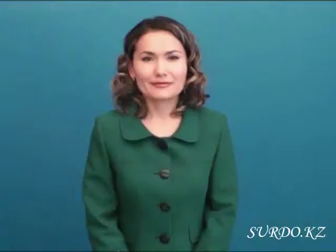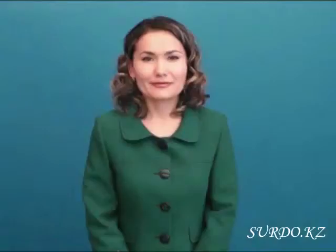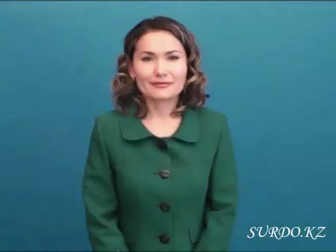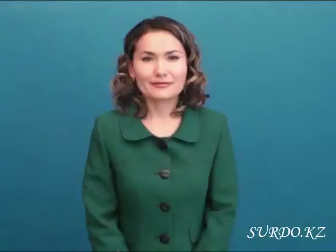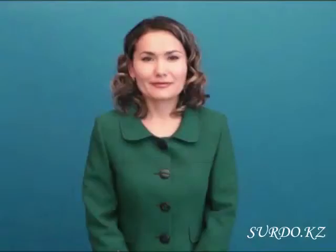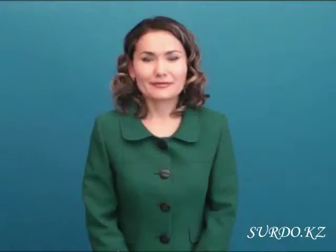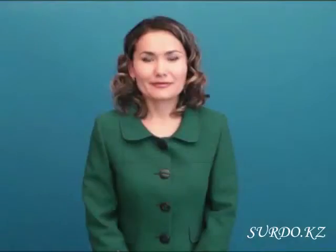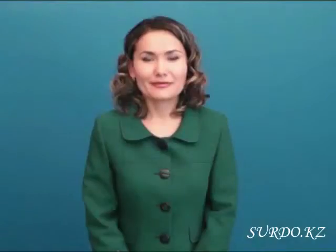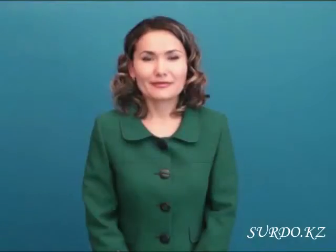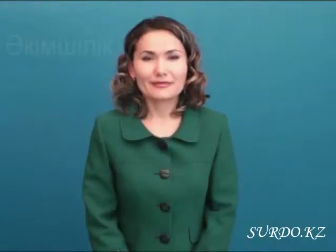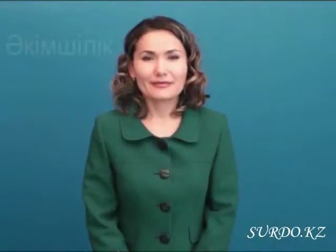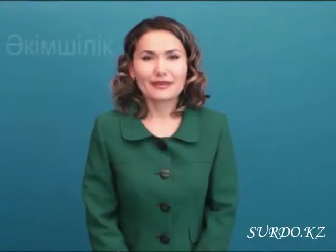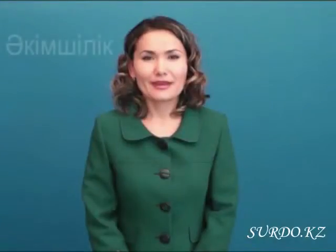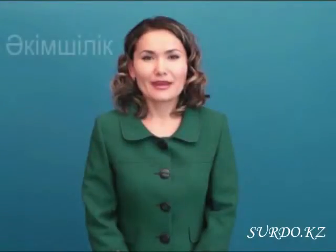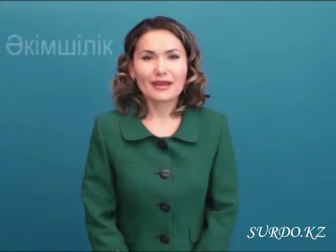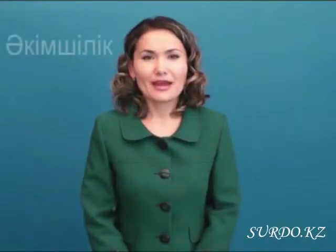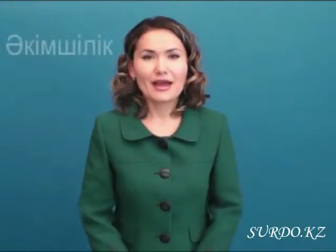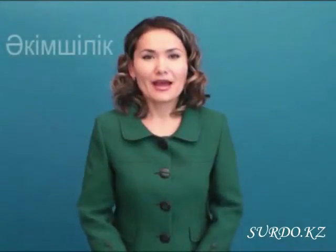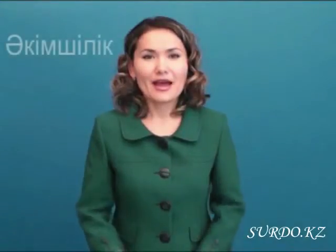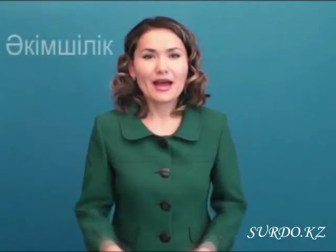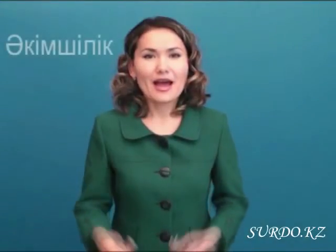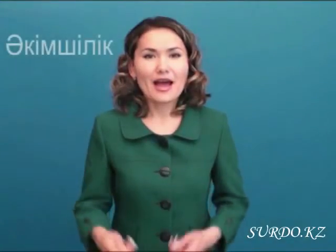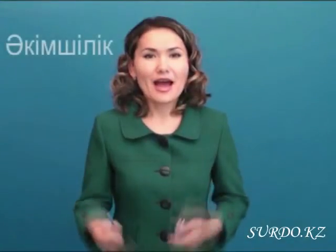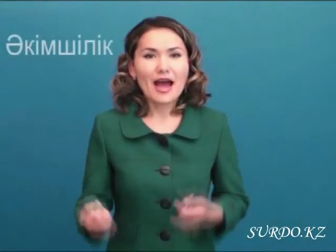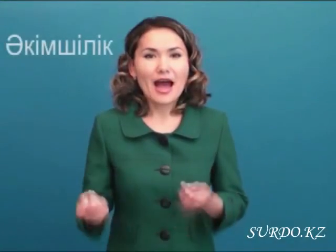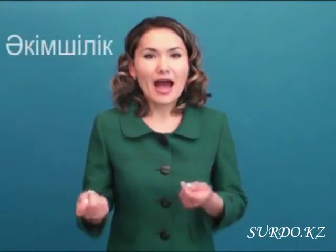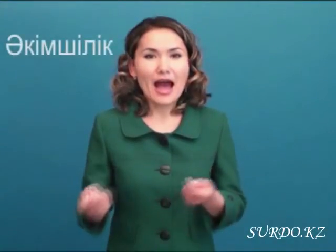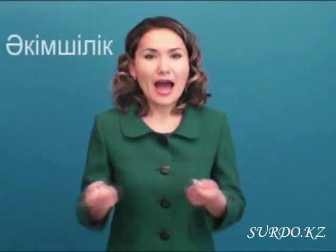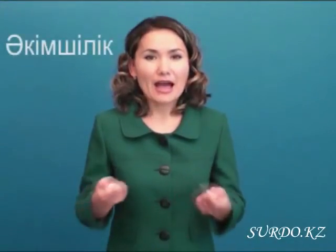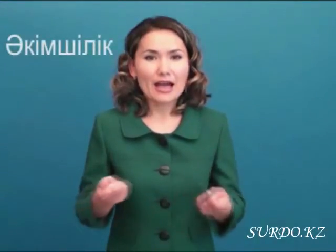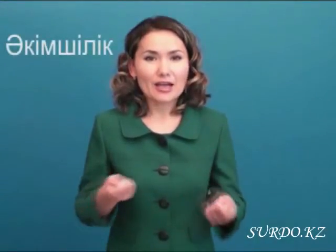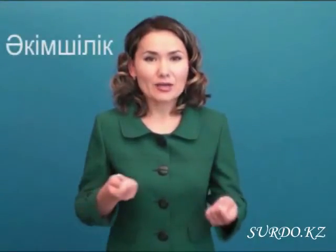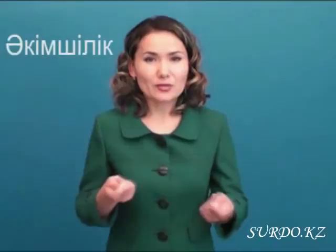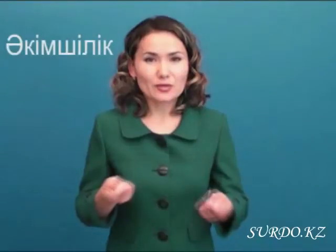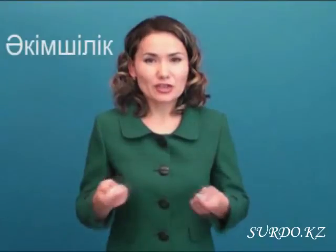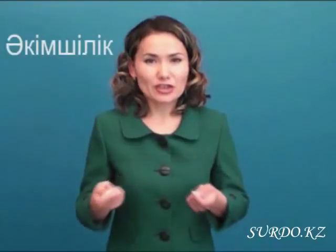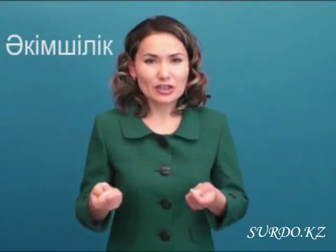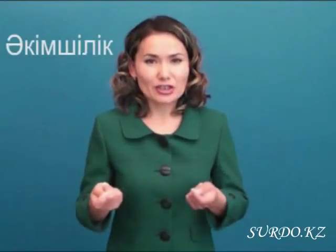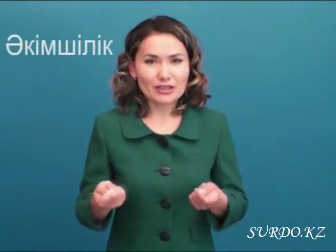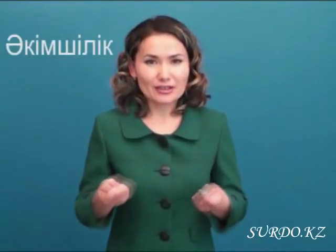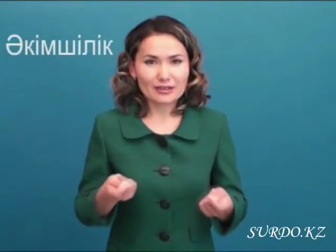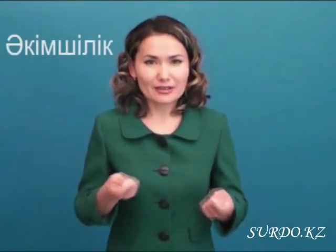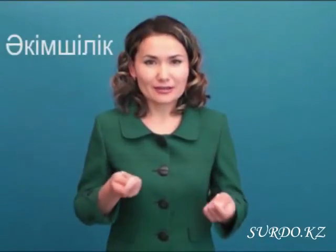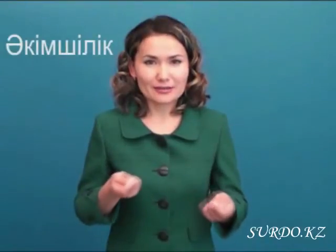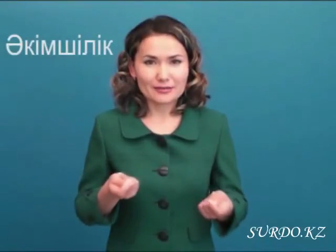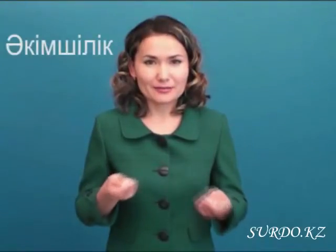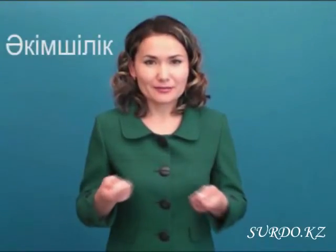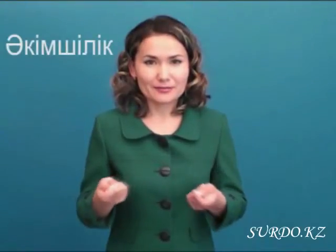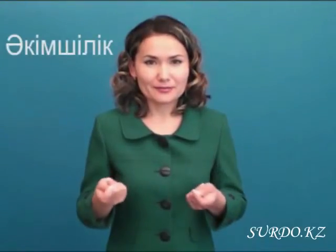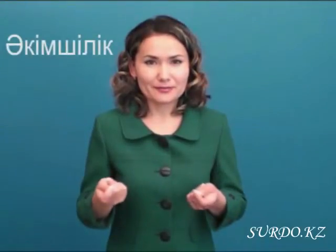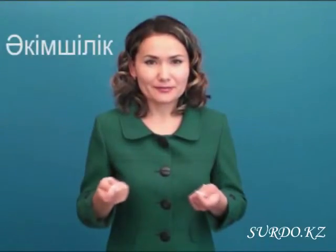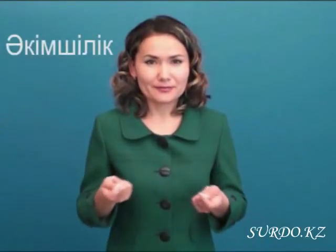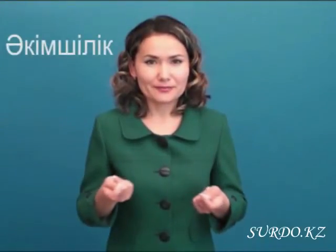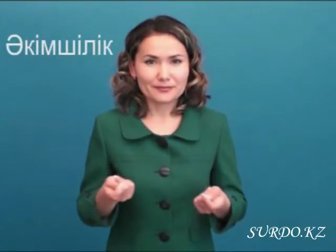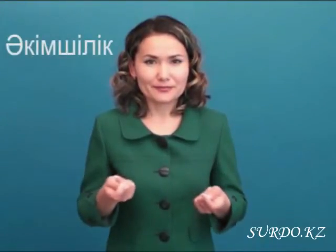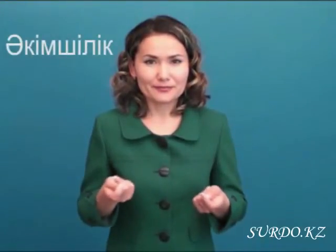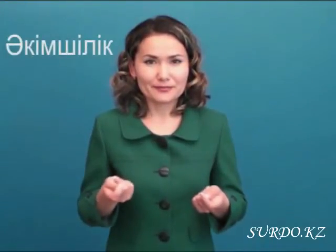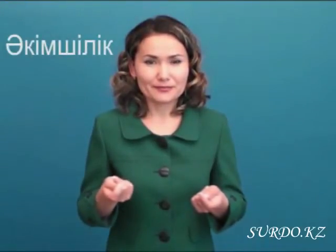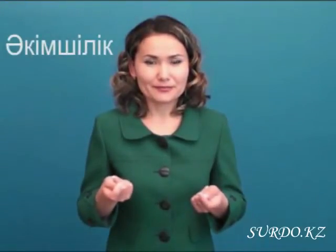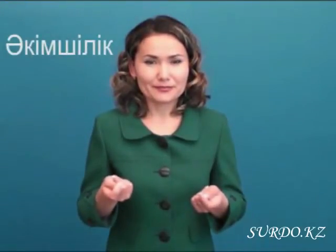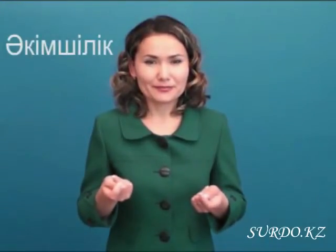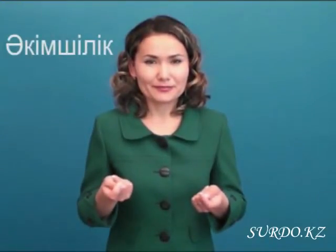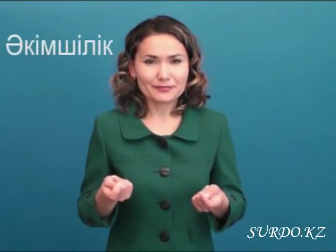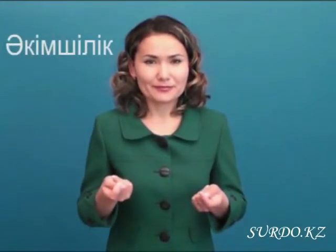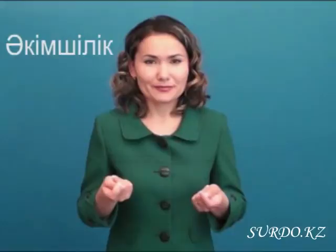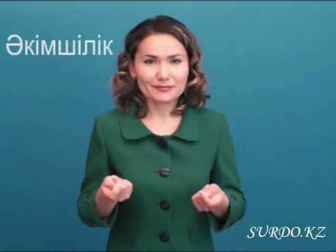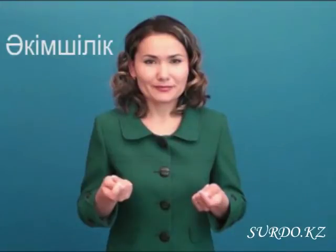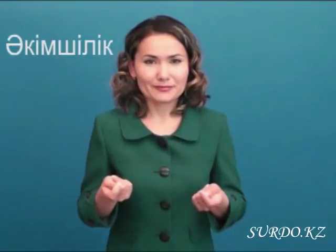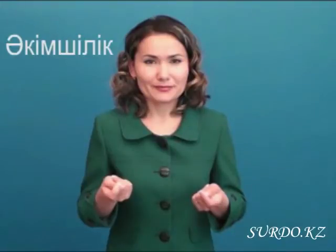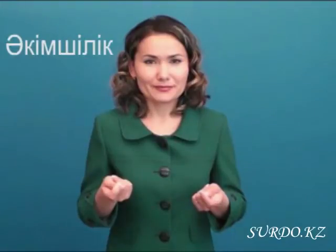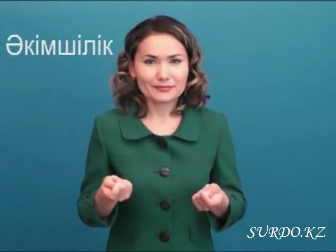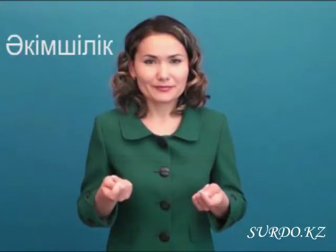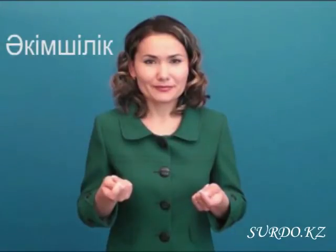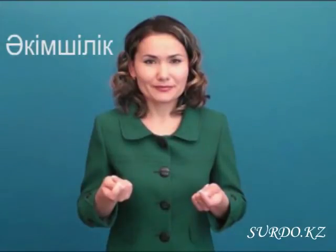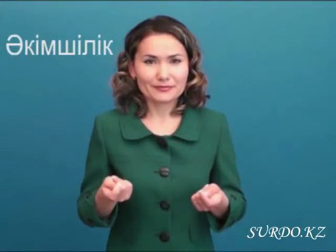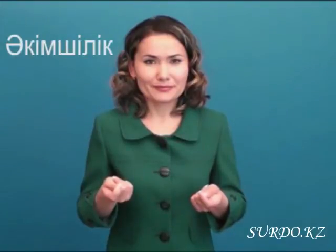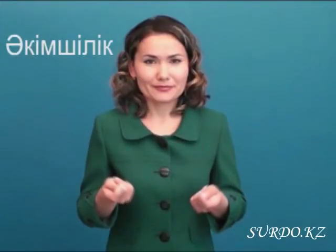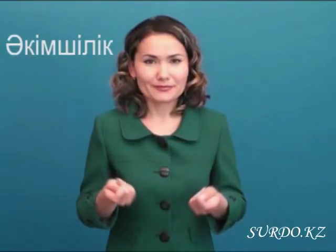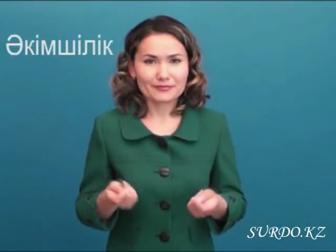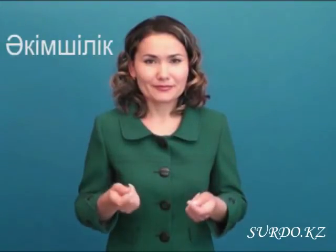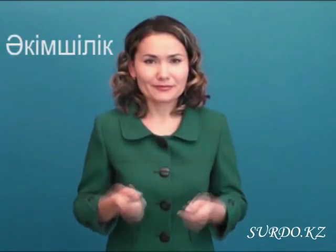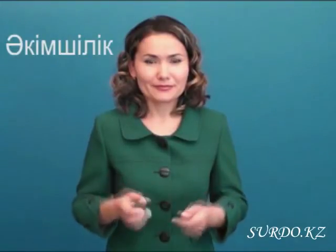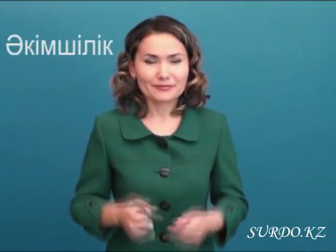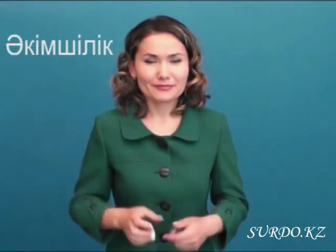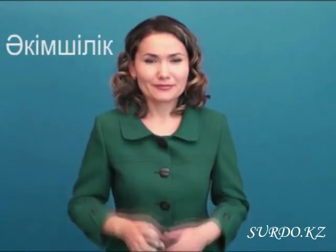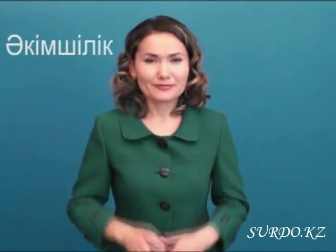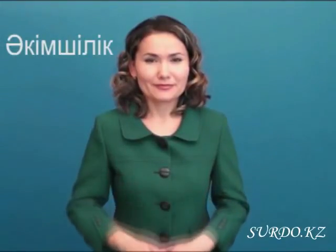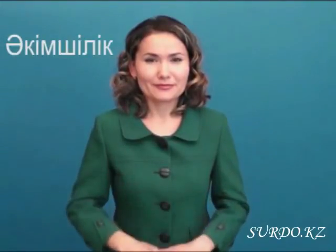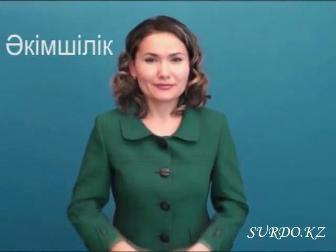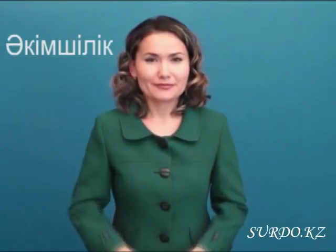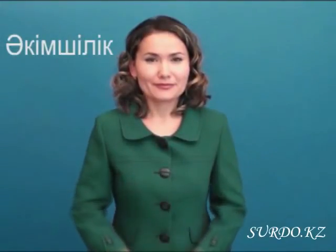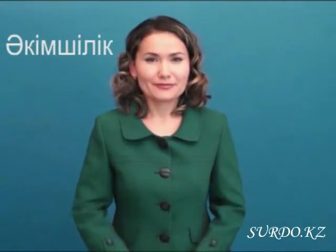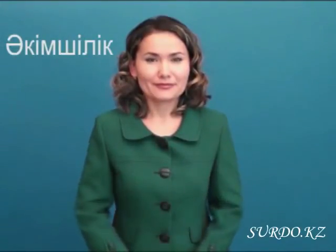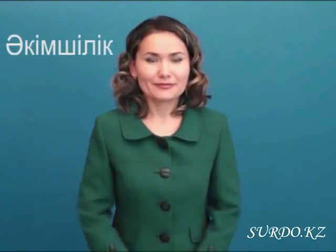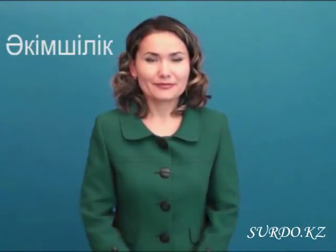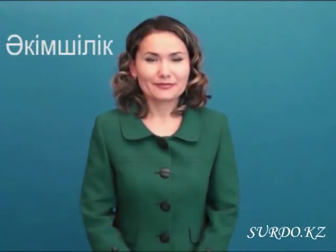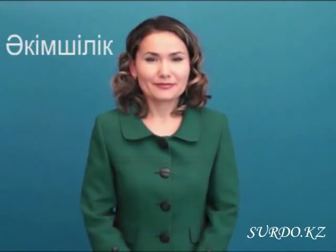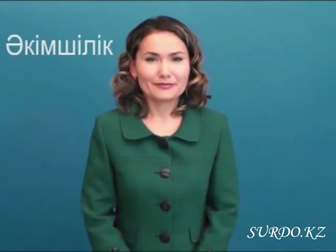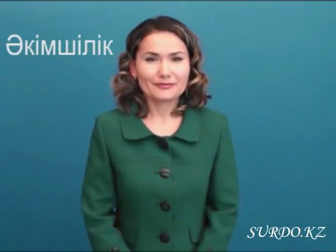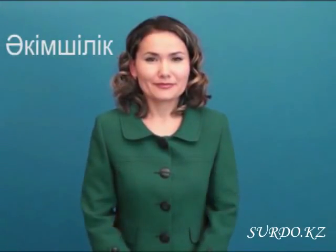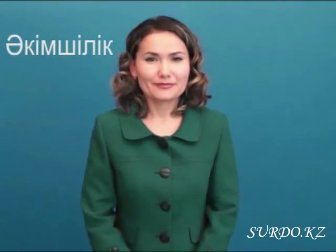Әкімшілік